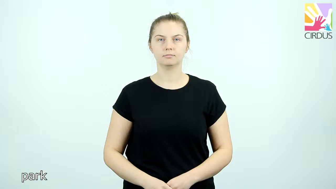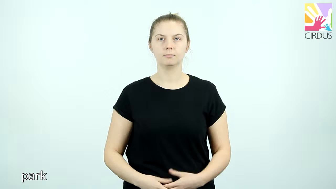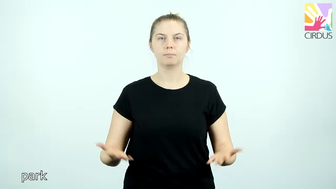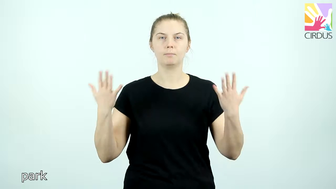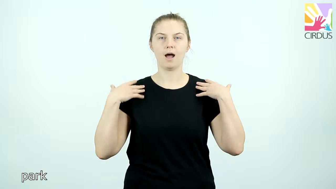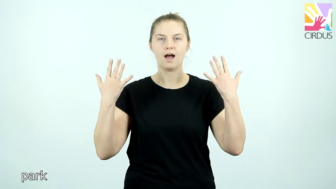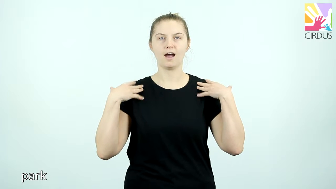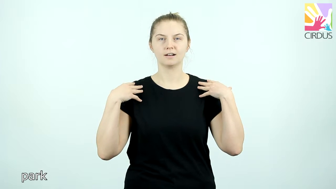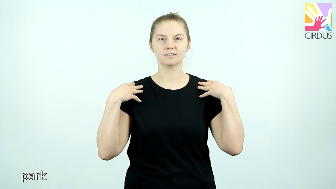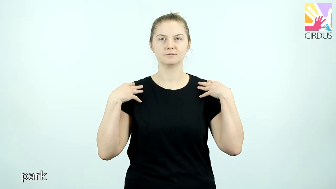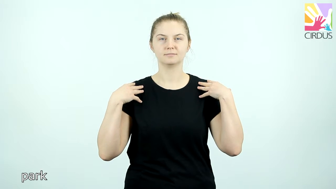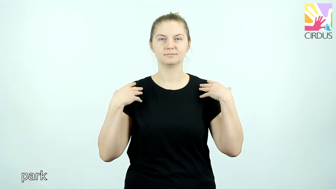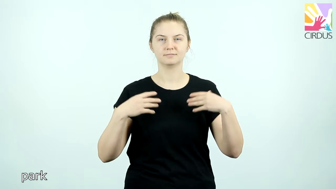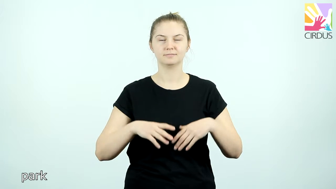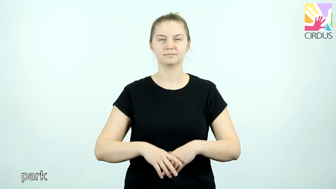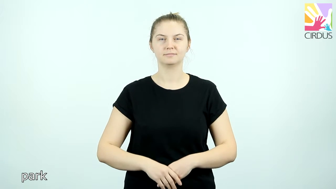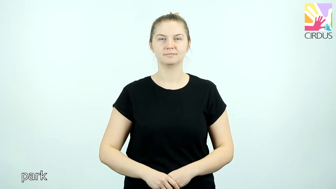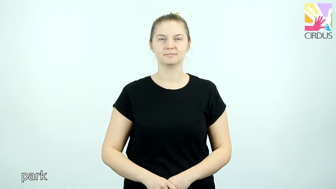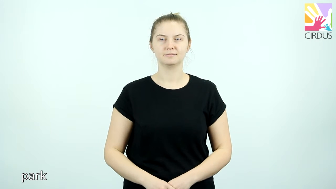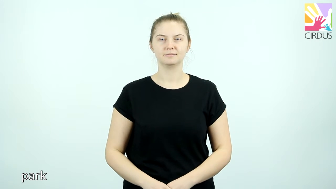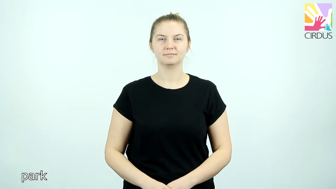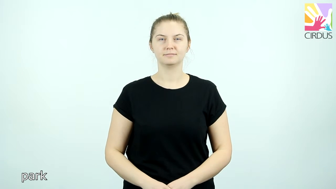park